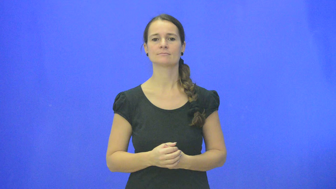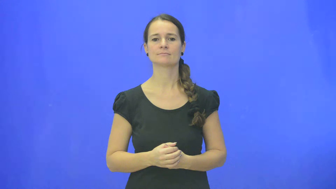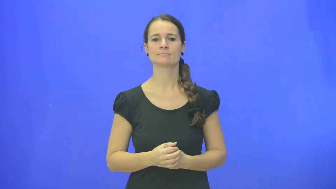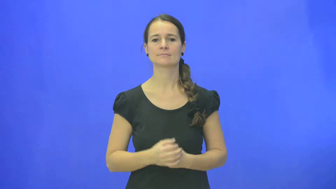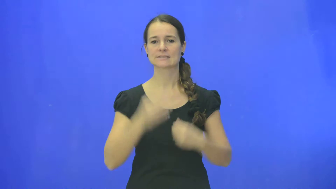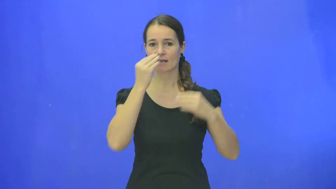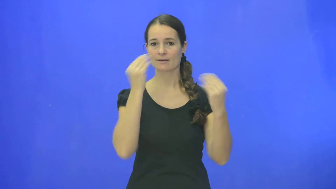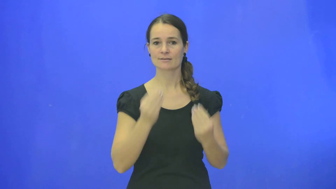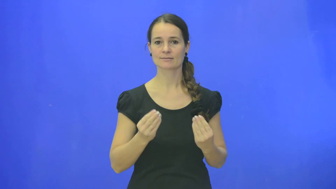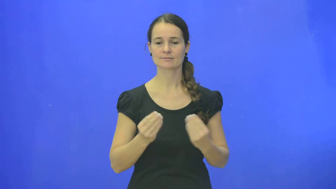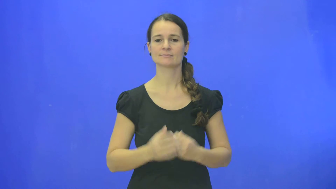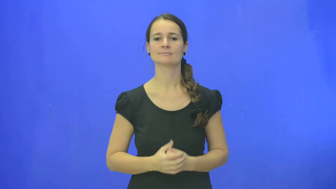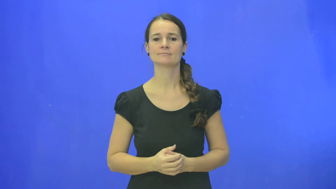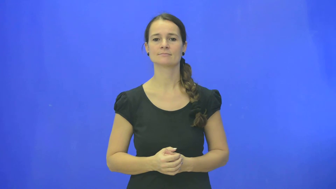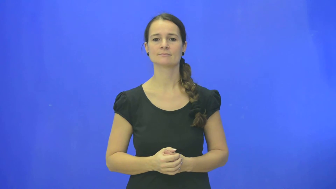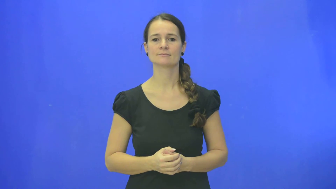zánět